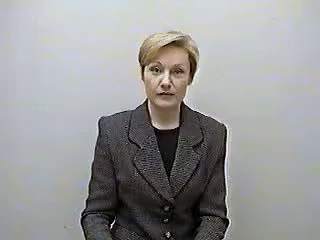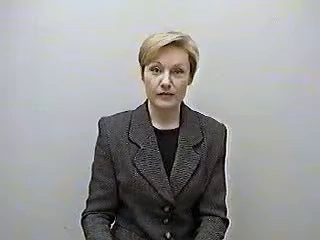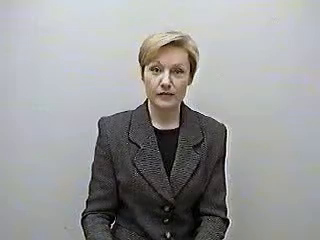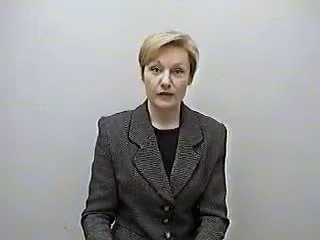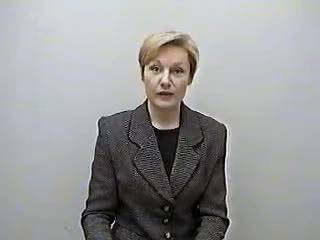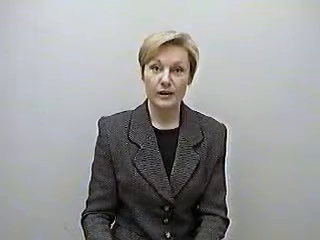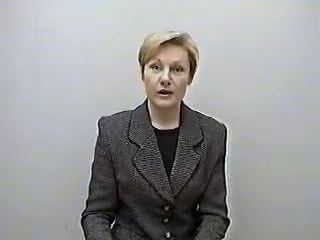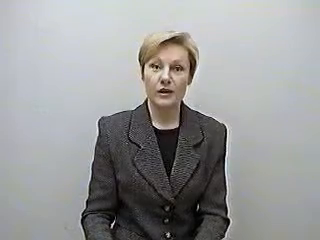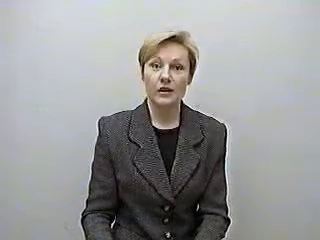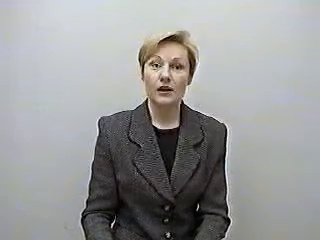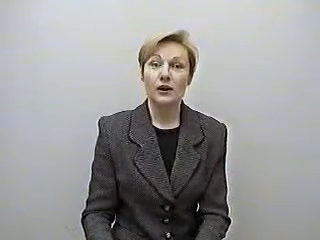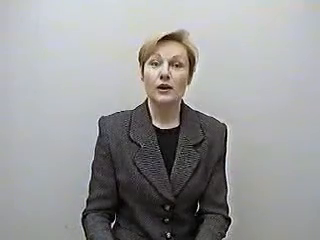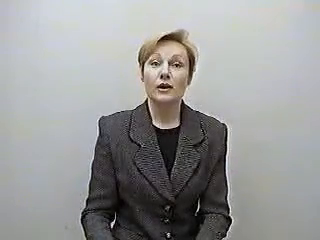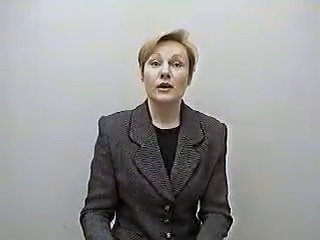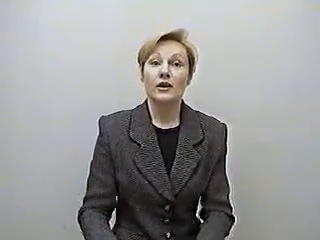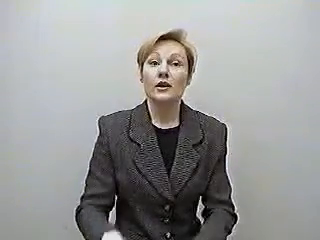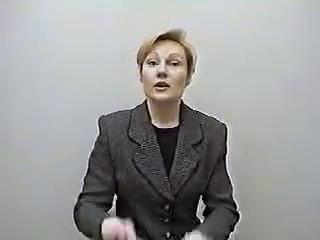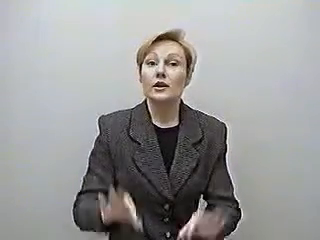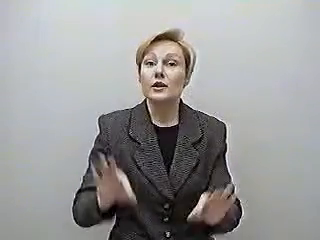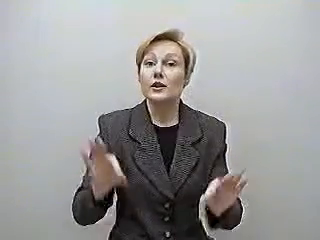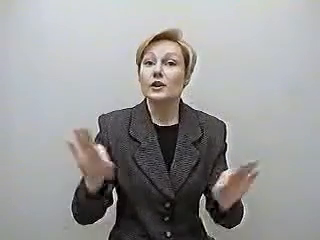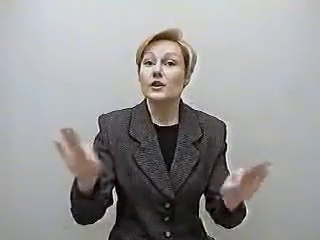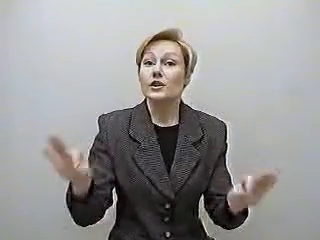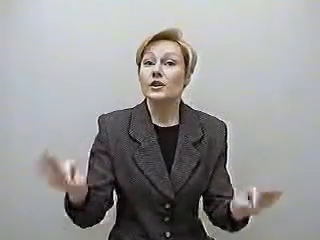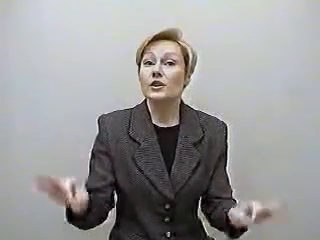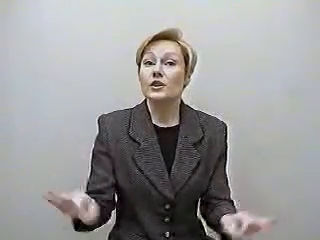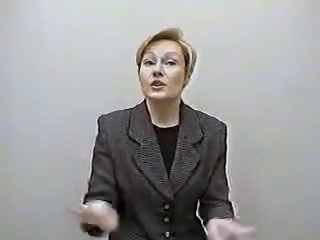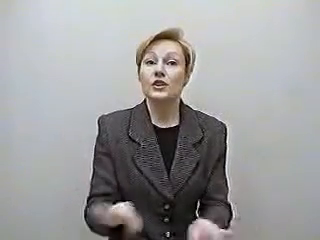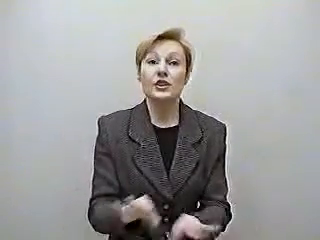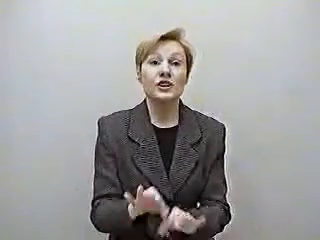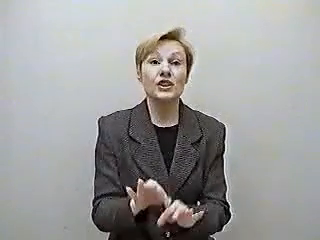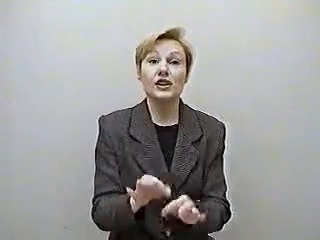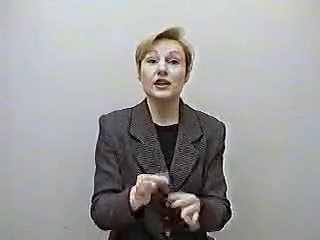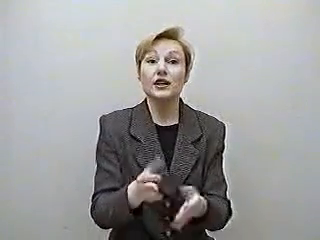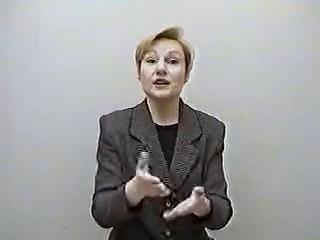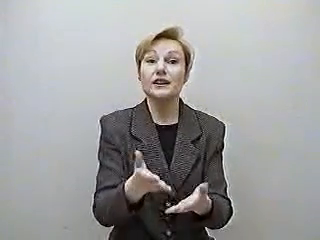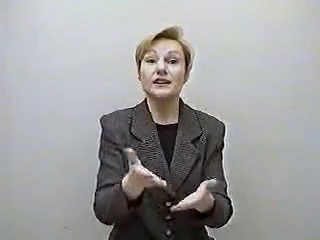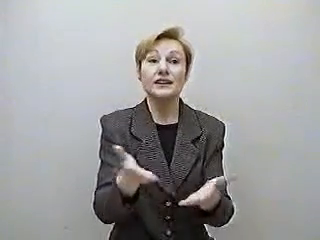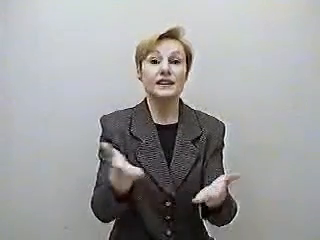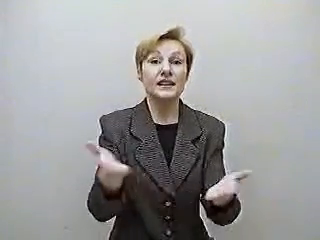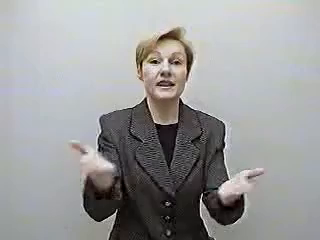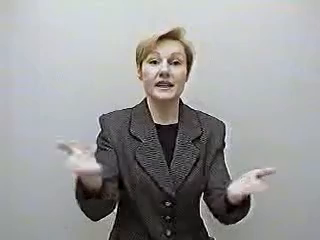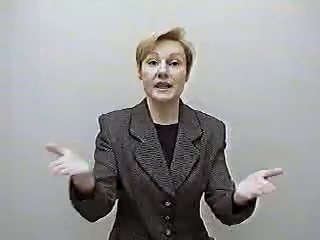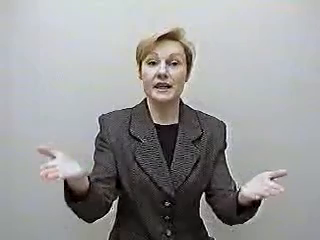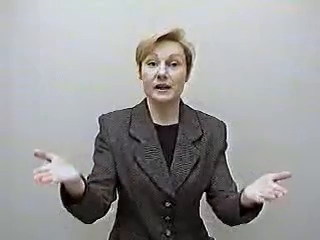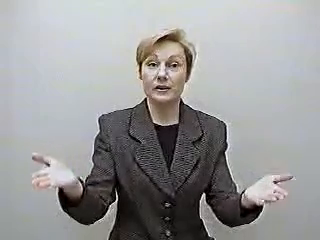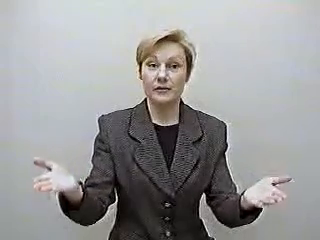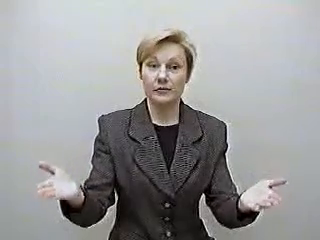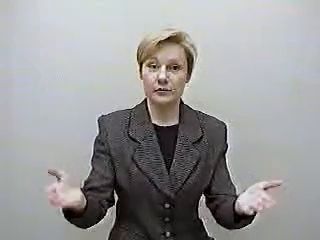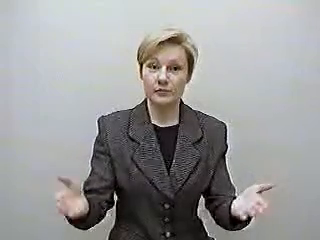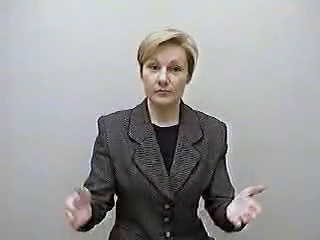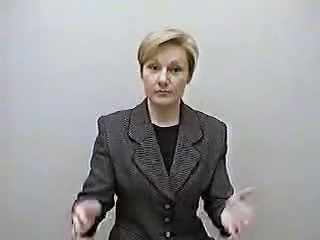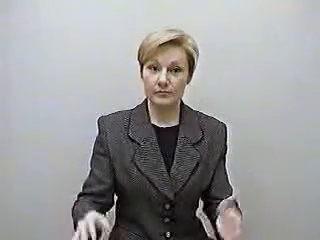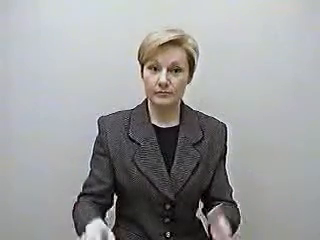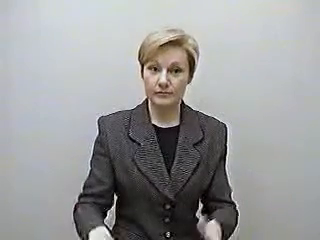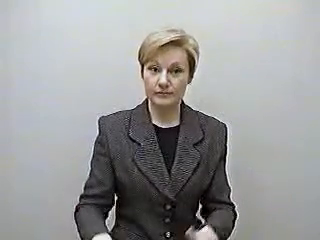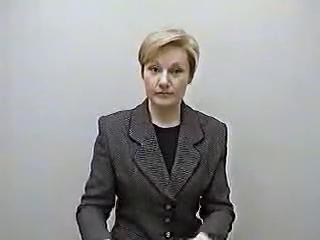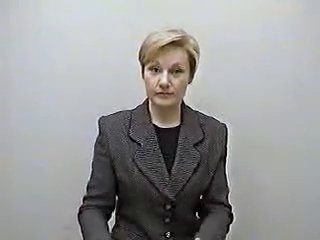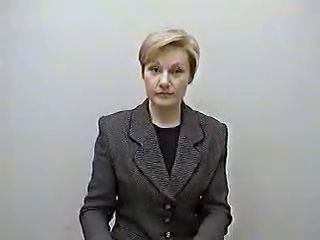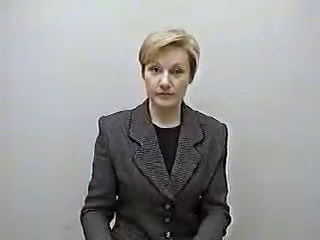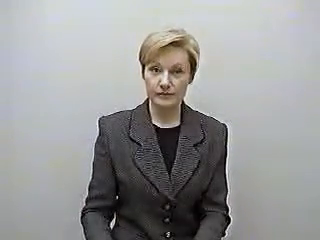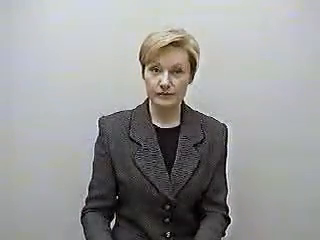нигде